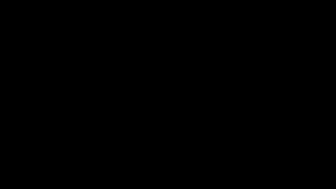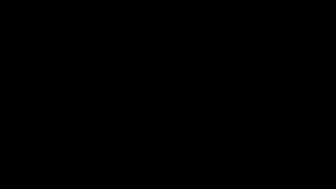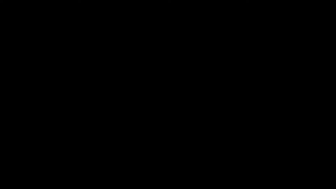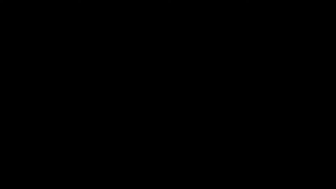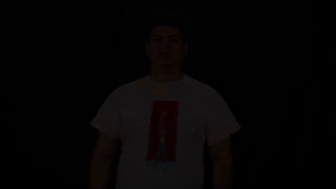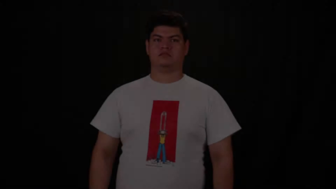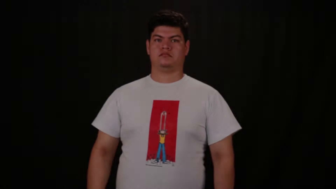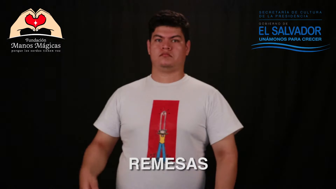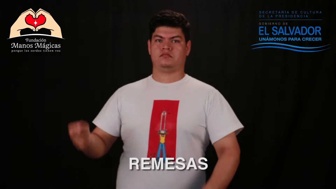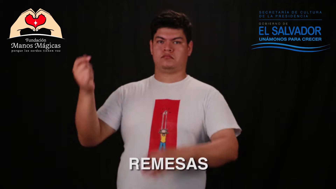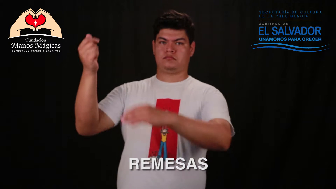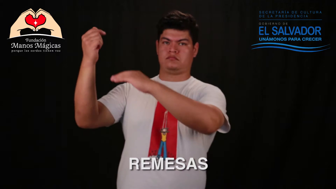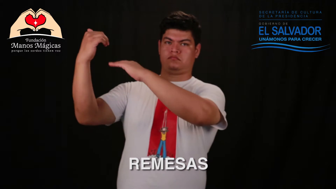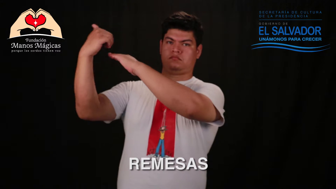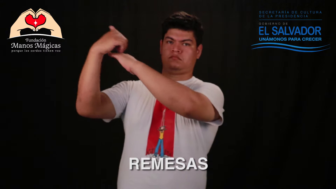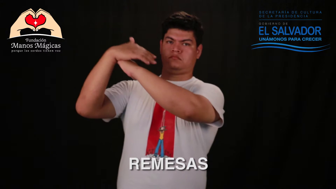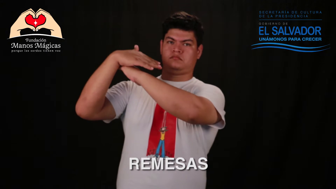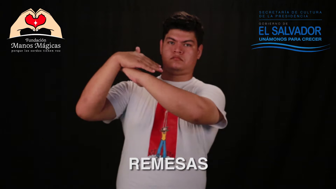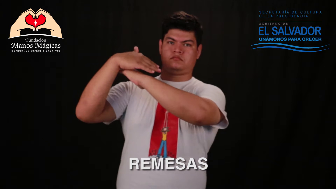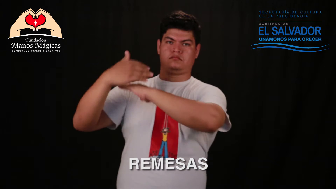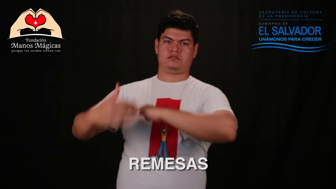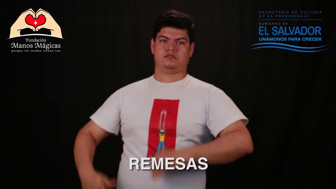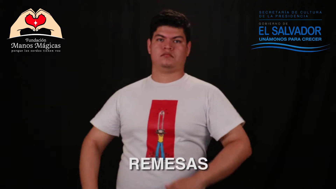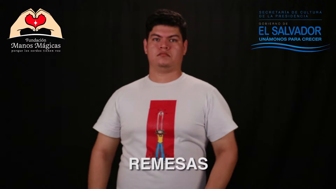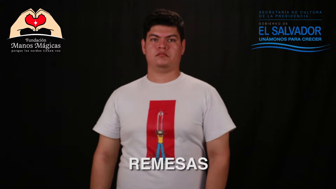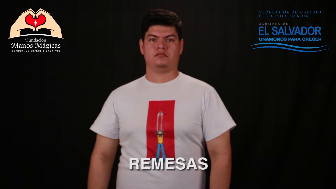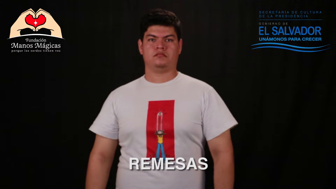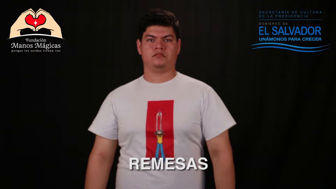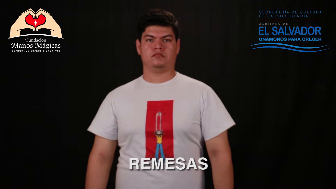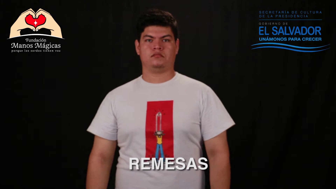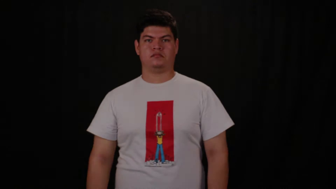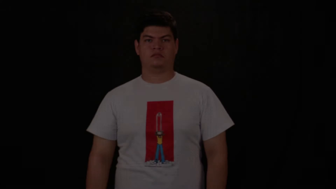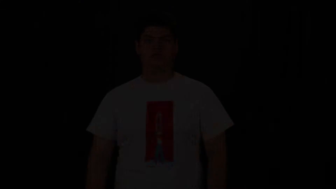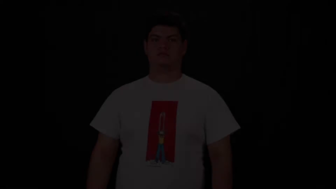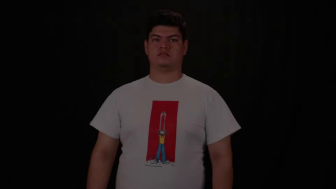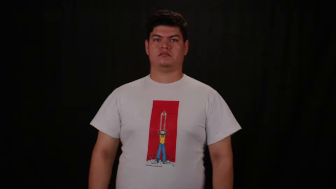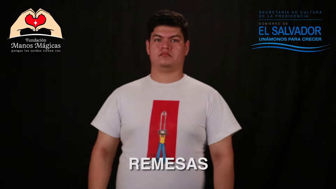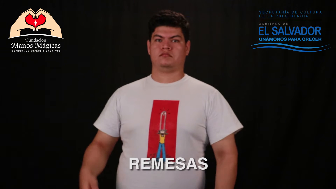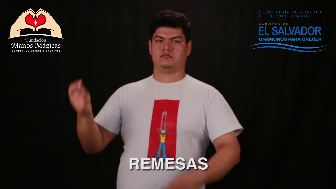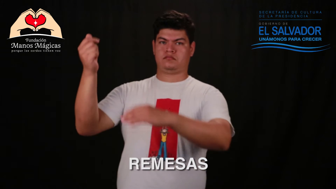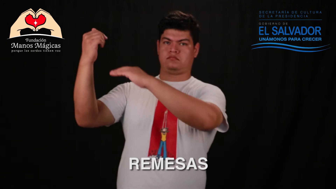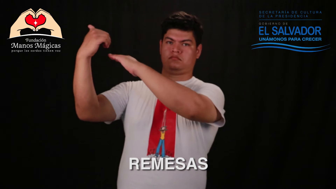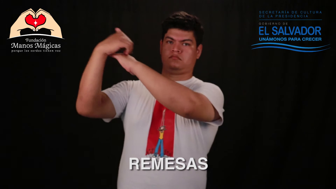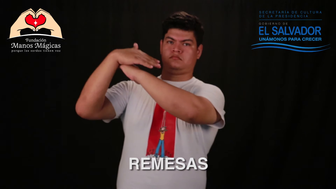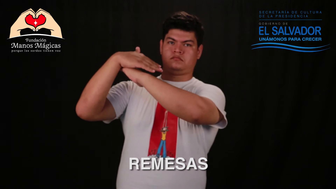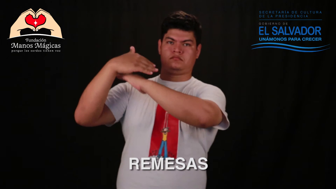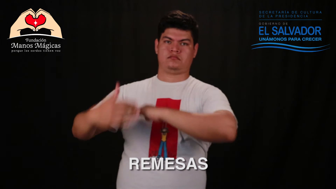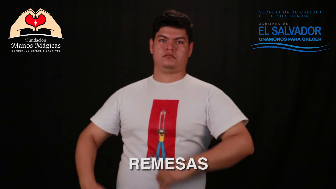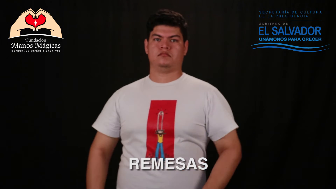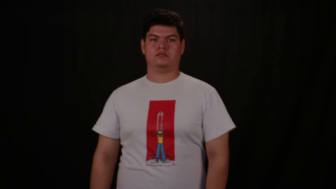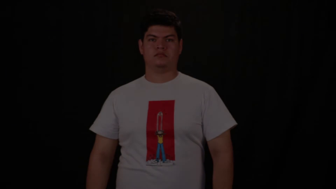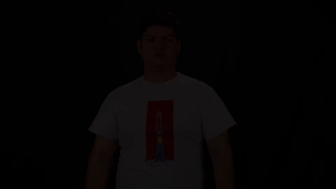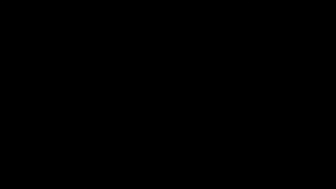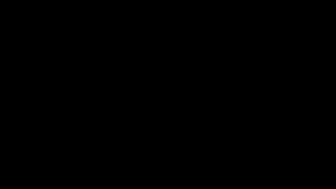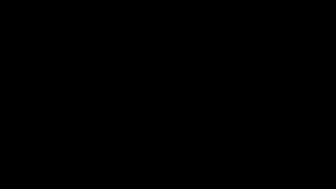Remesas